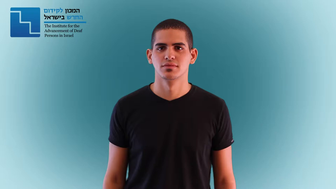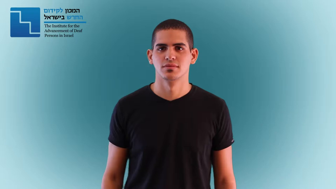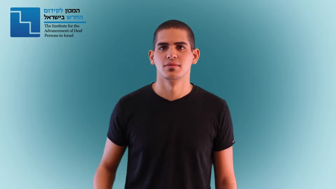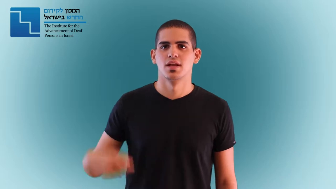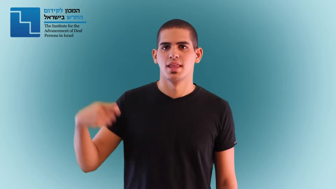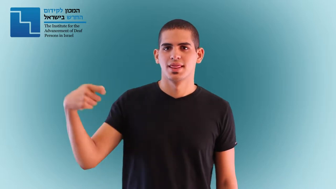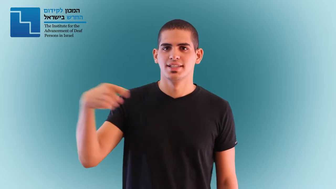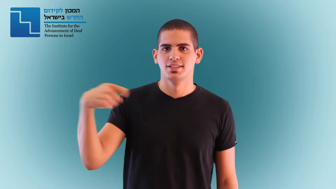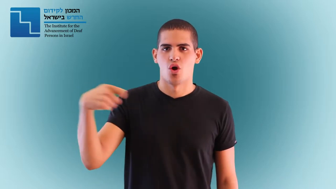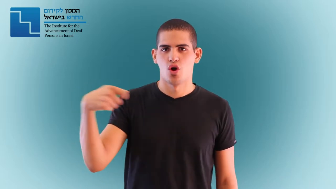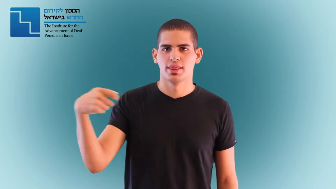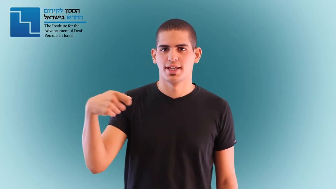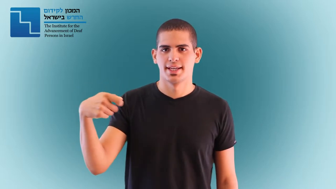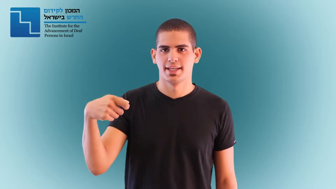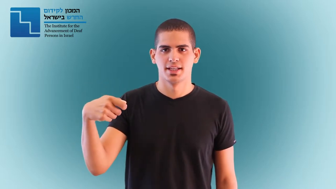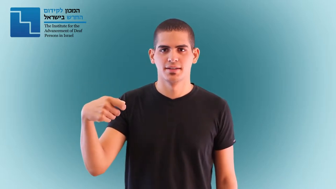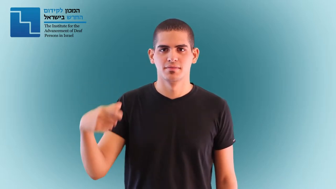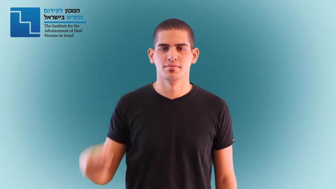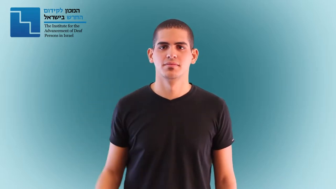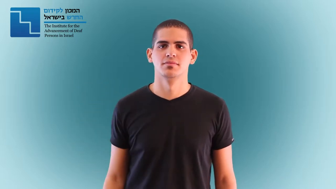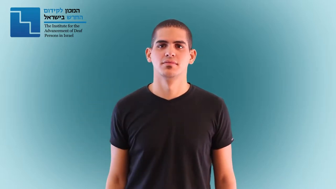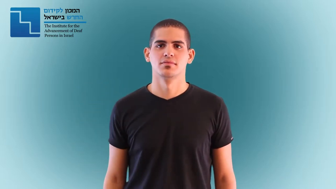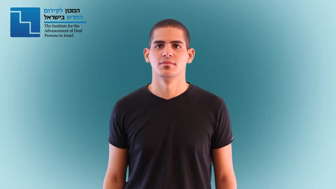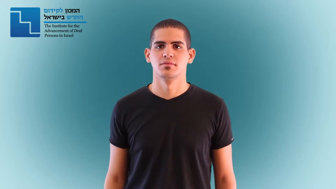דיסק און קי